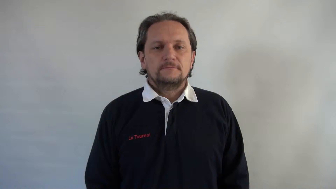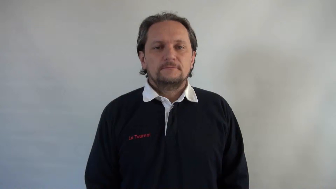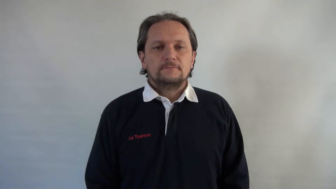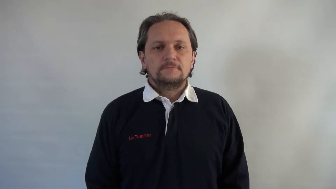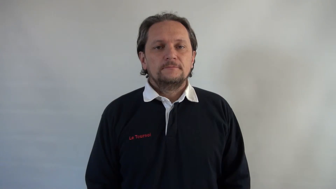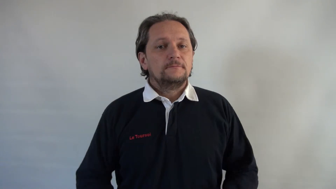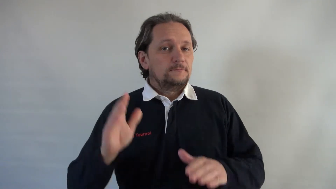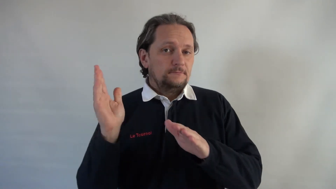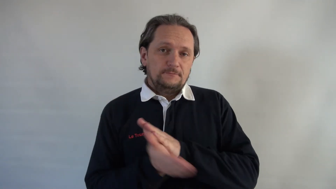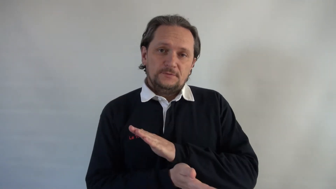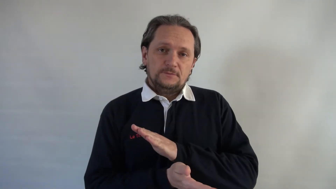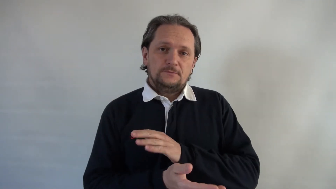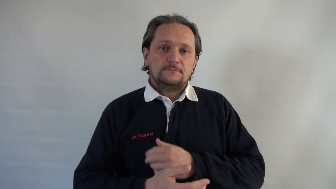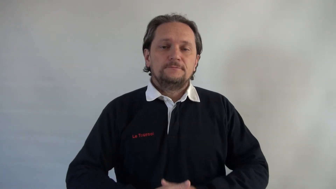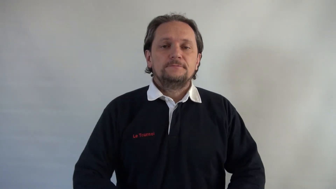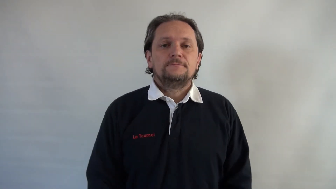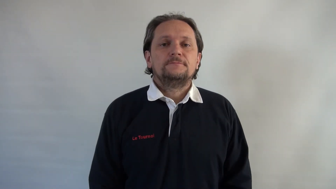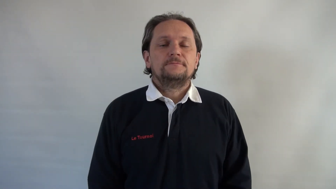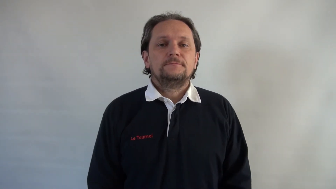Battu